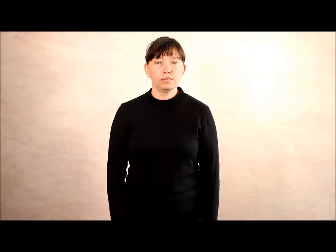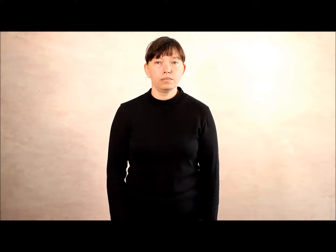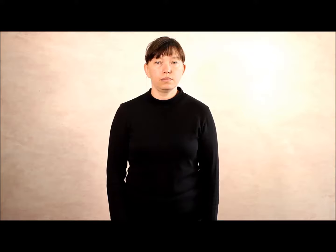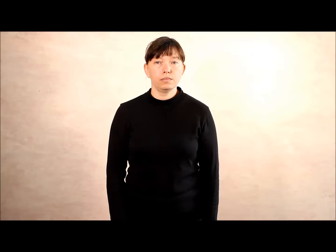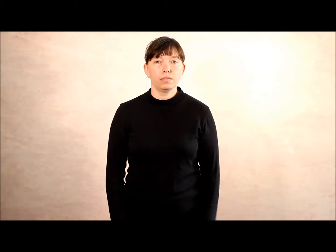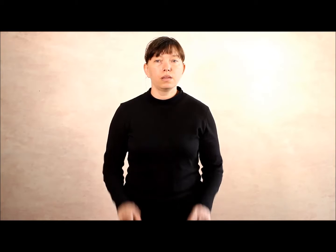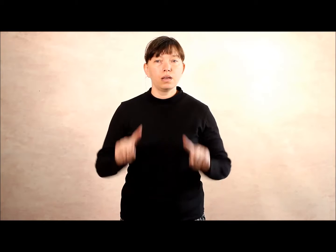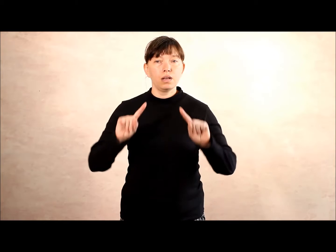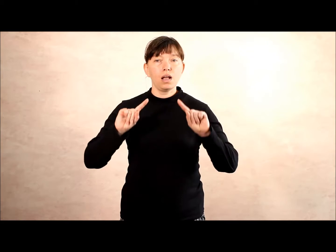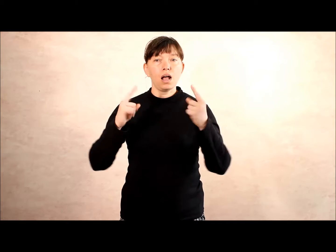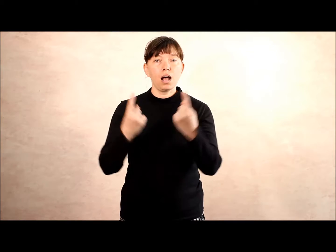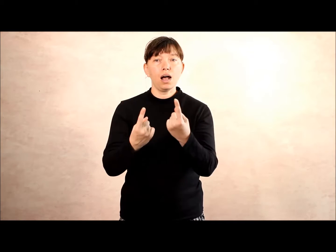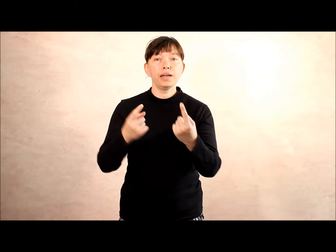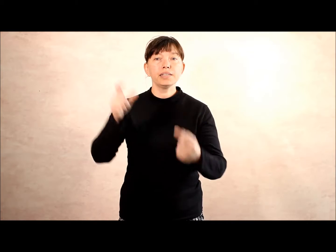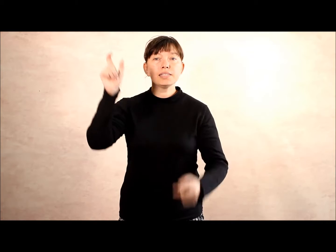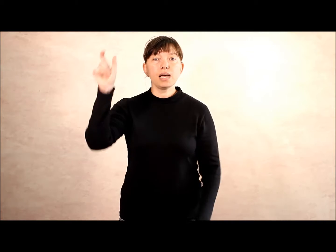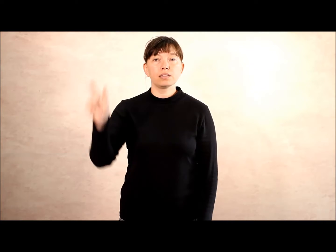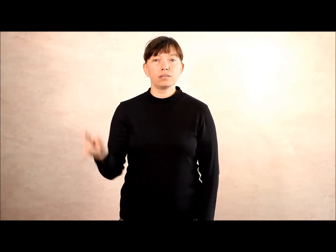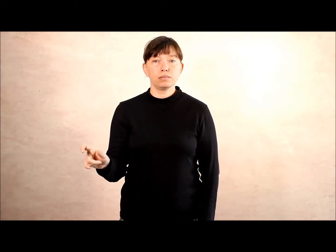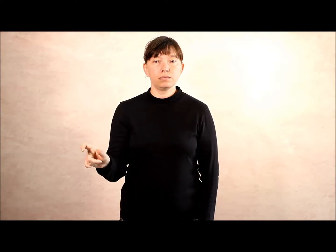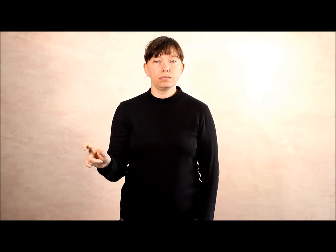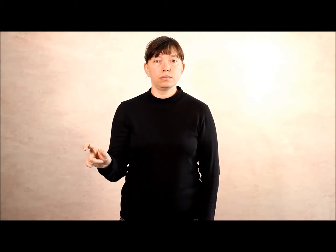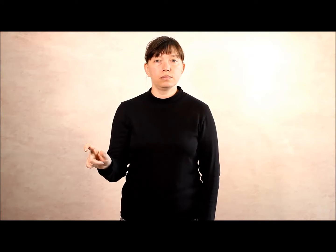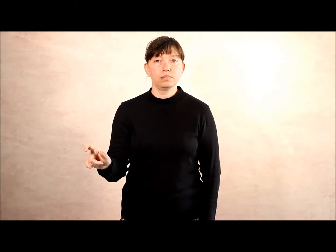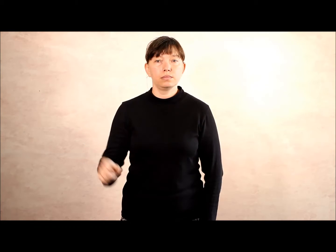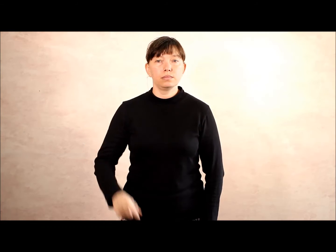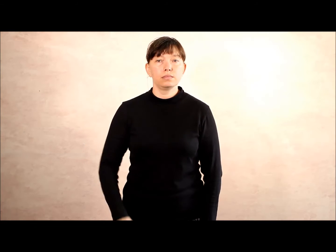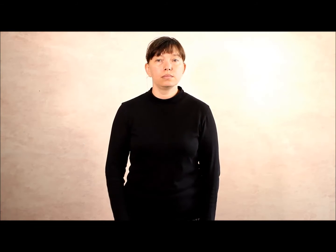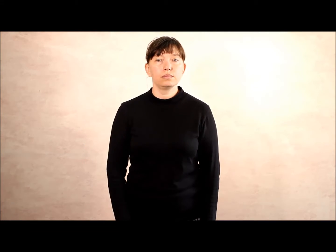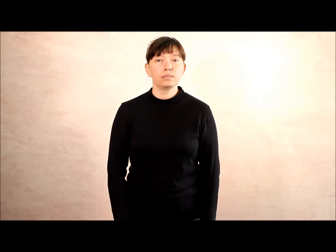Arestat